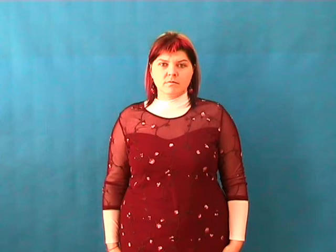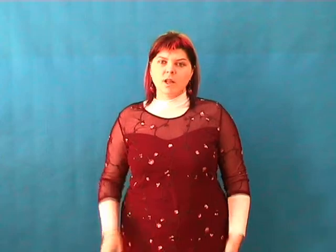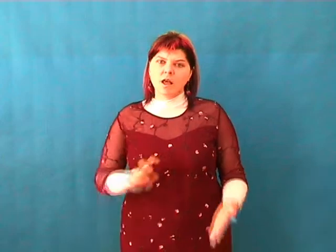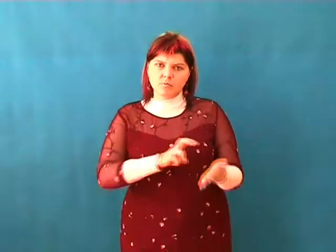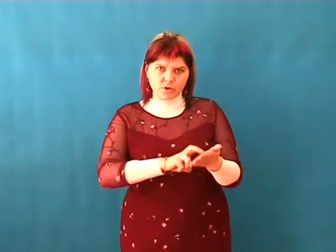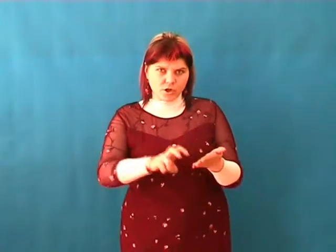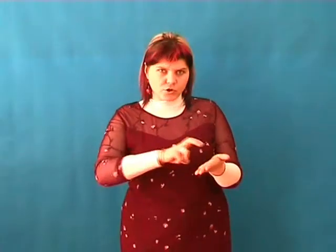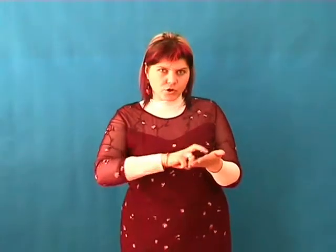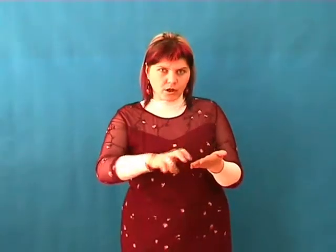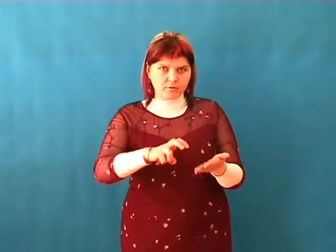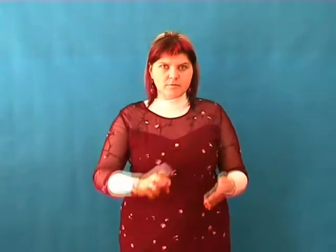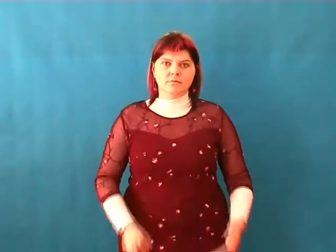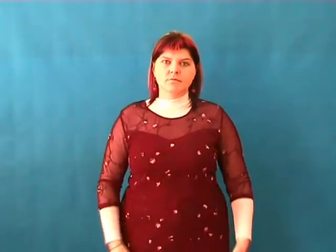pieszo